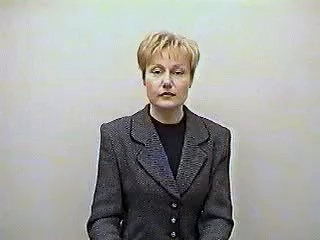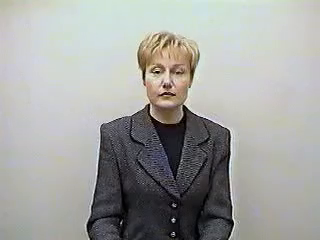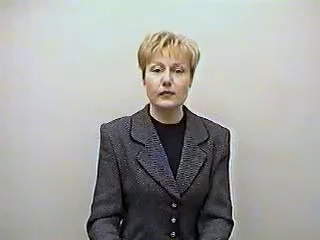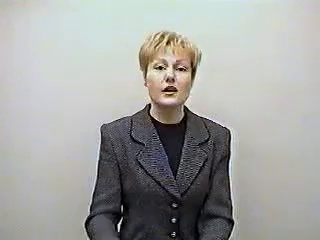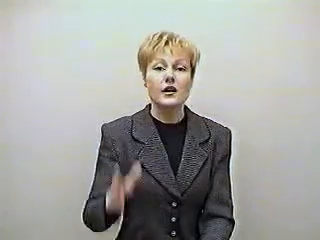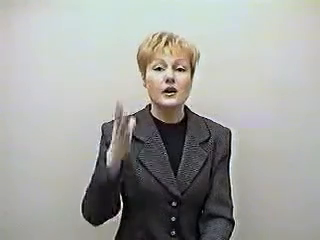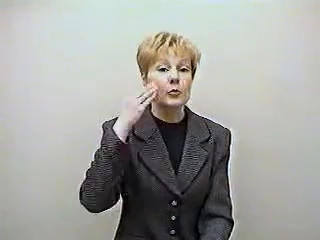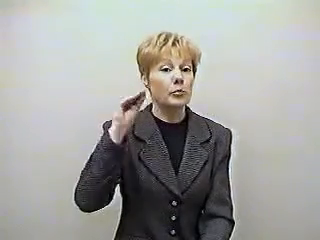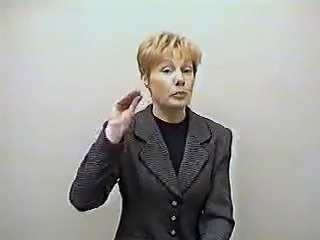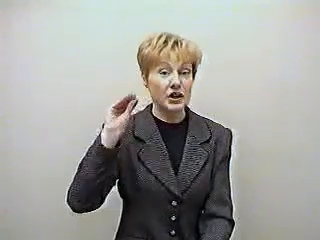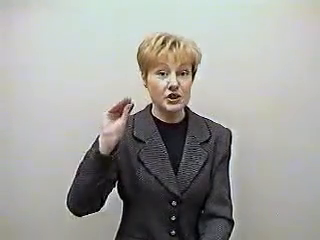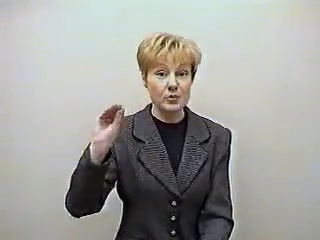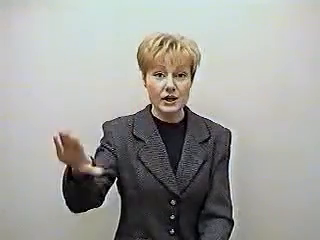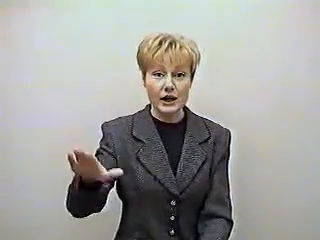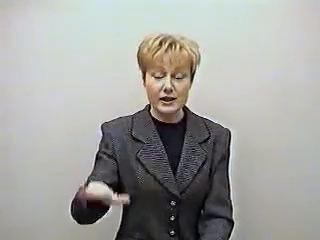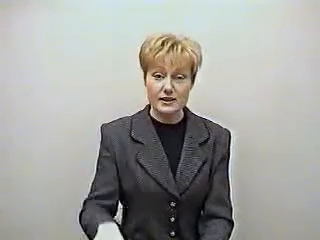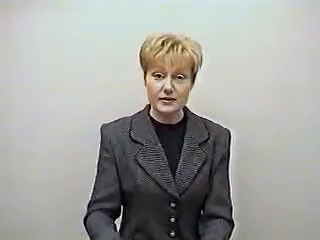пренебрегать